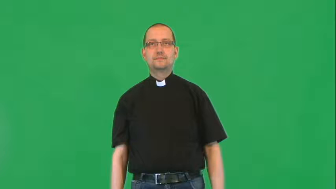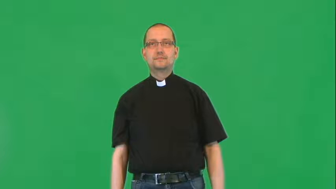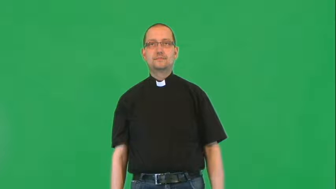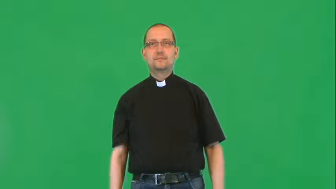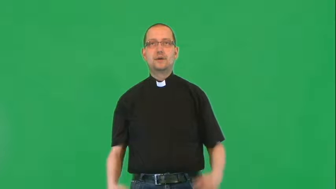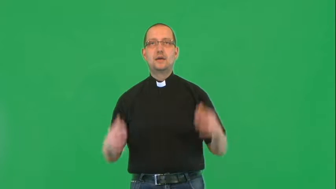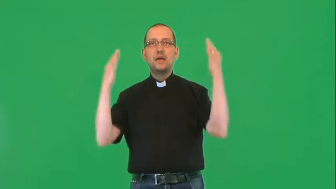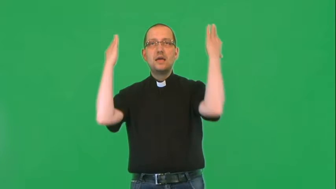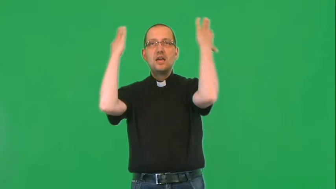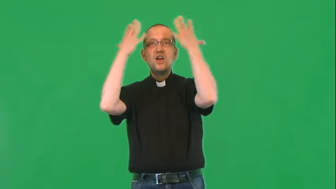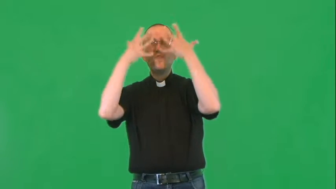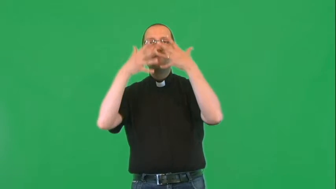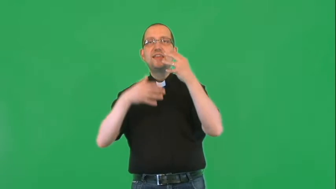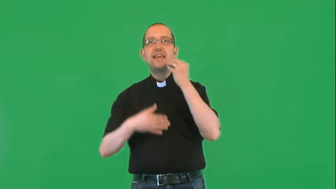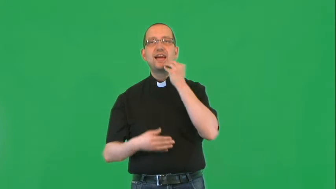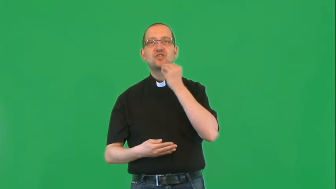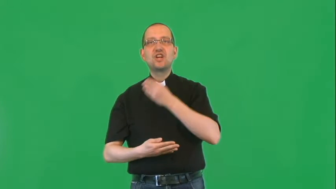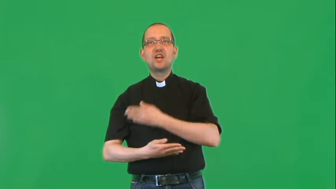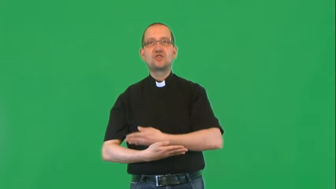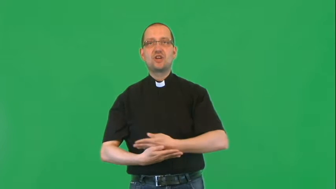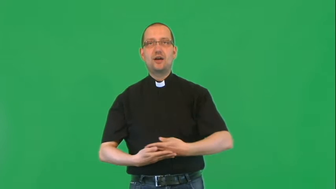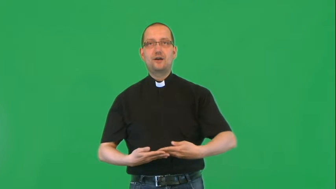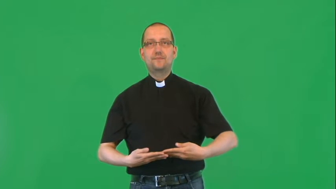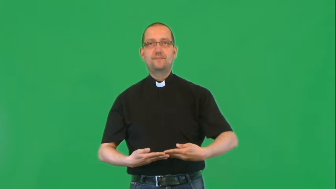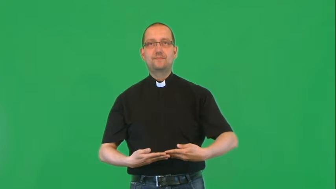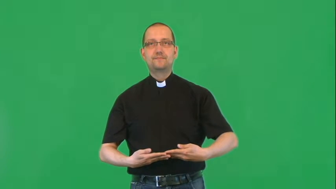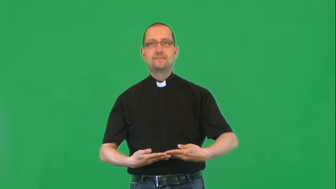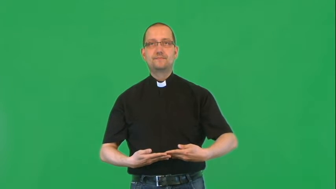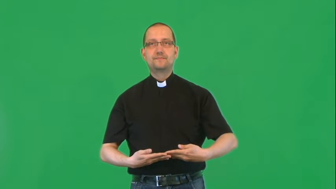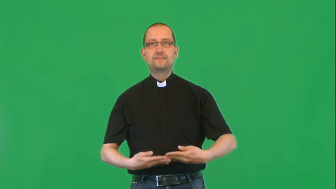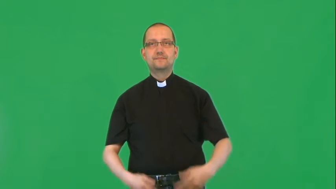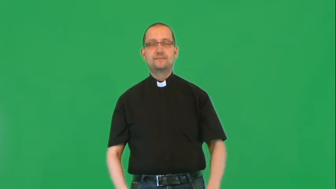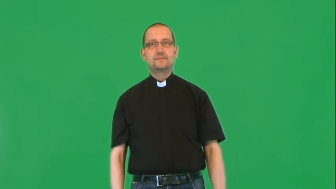wieczerza